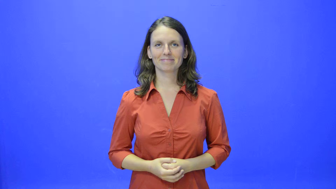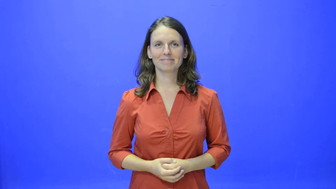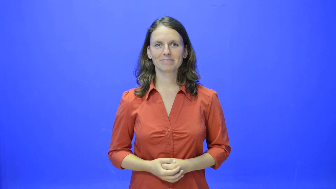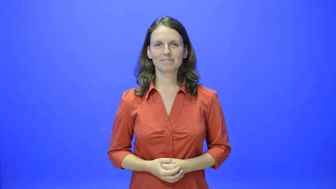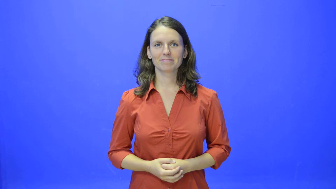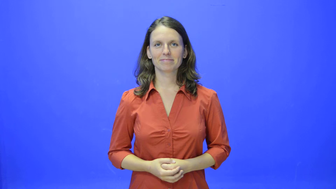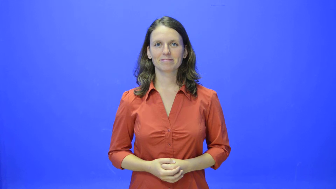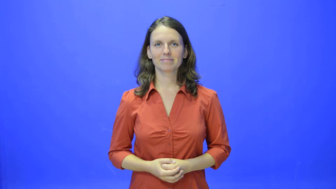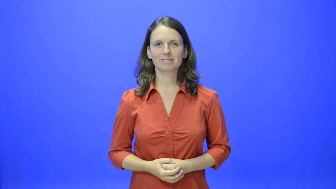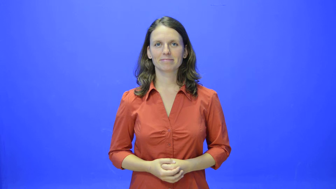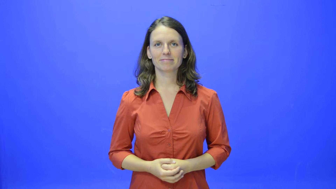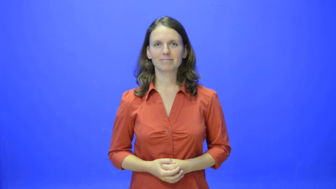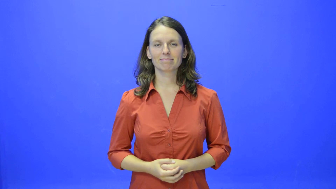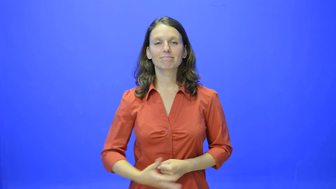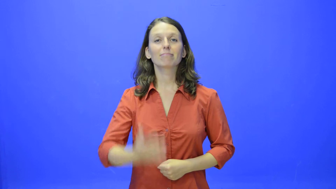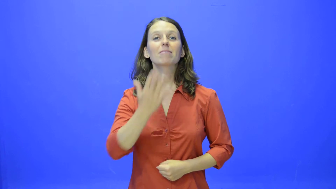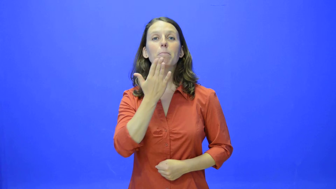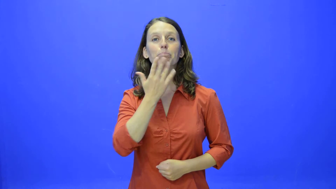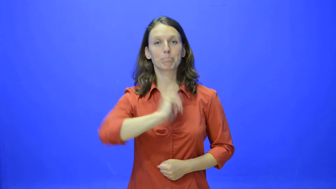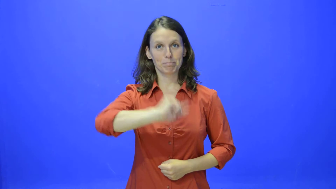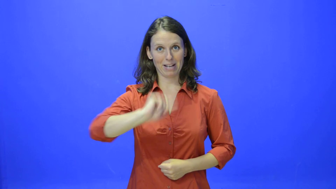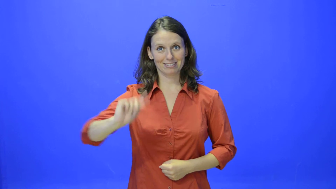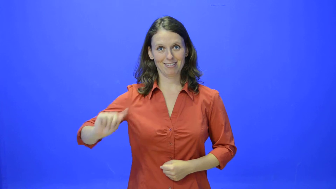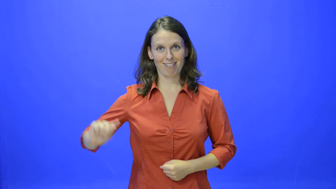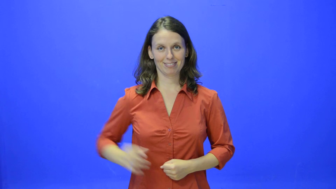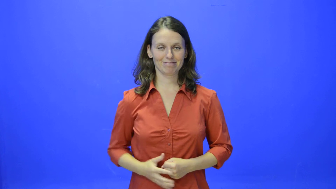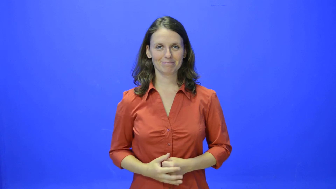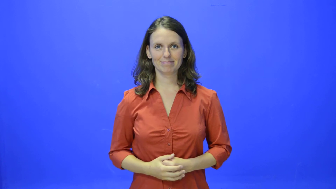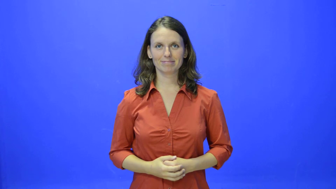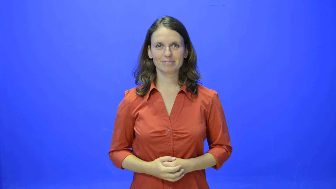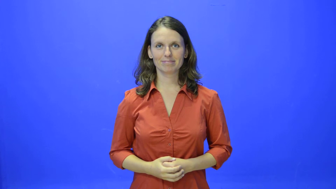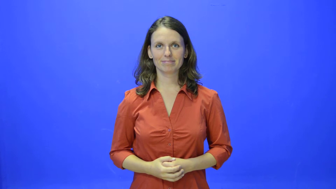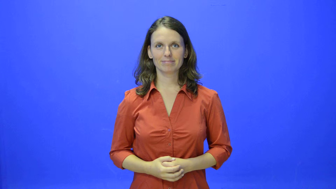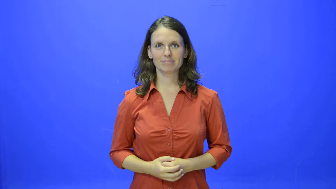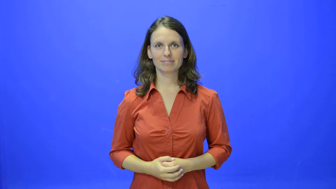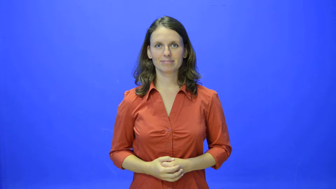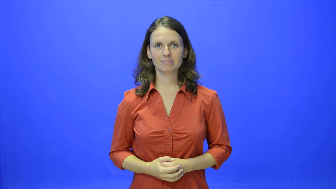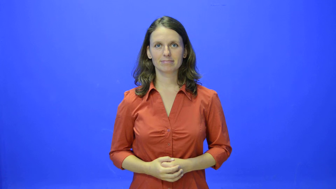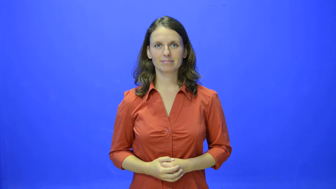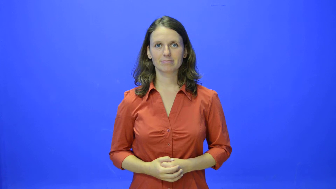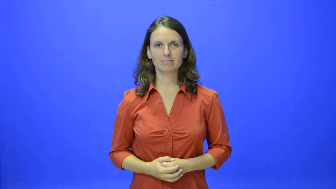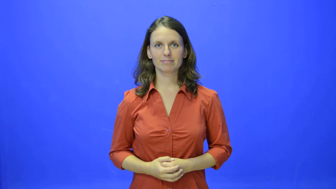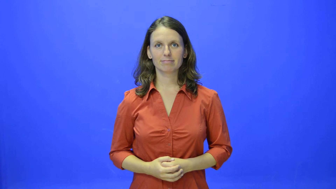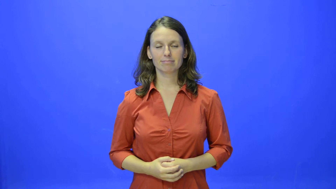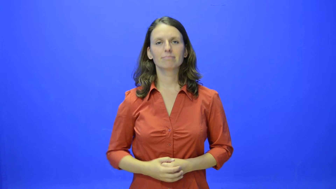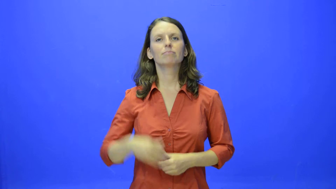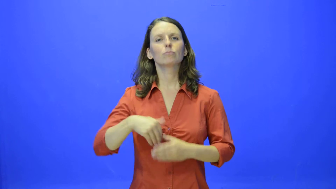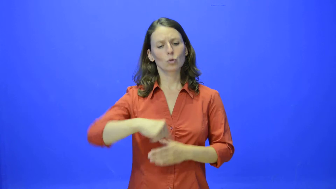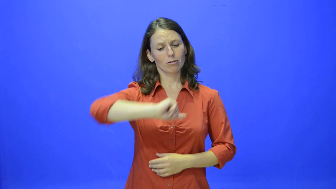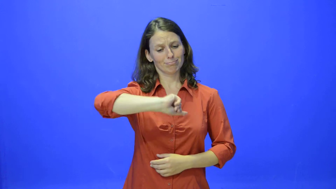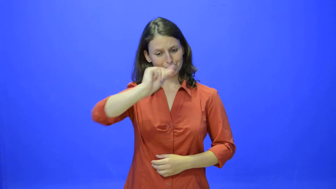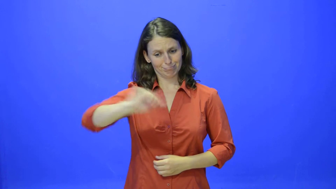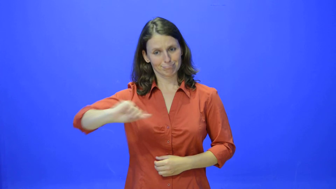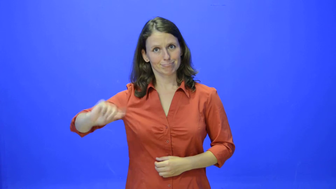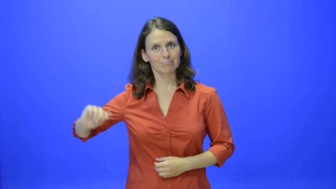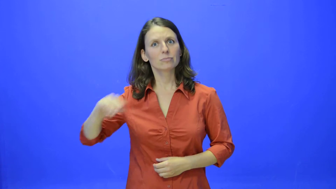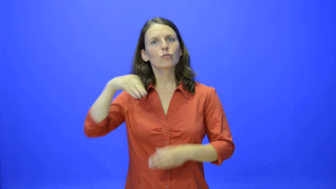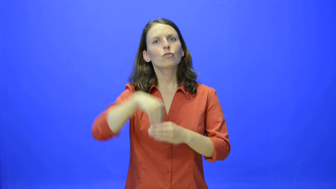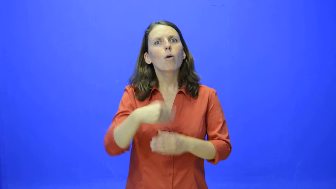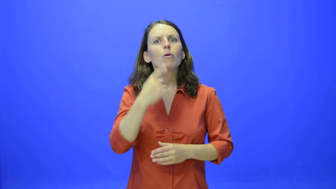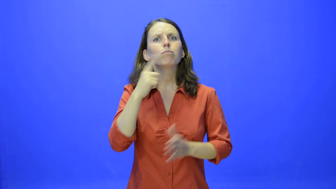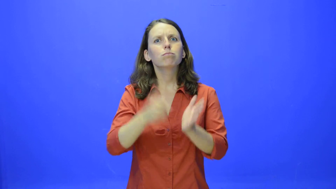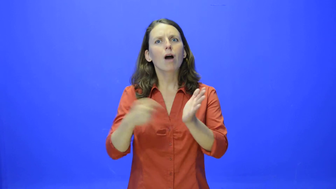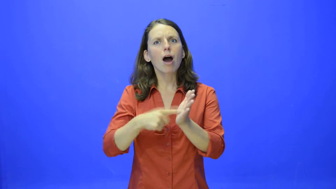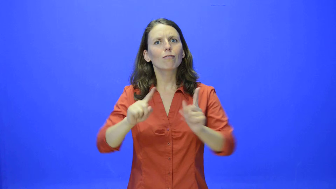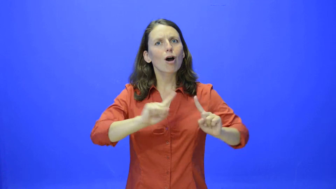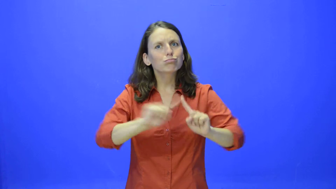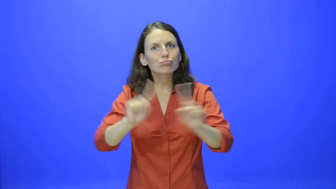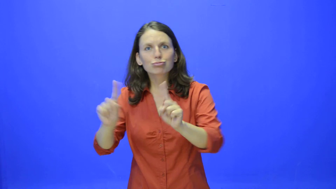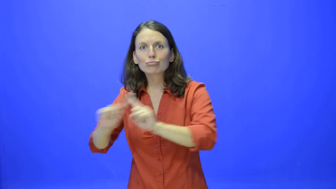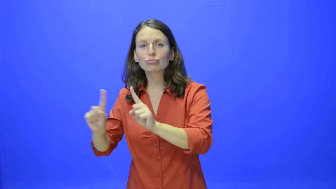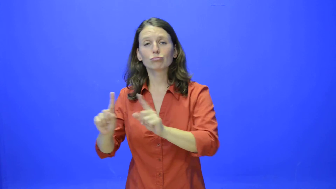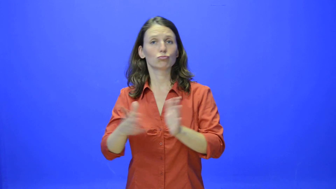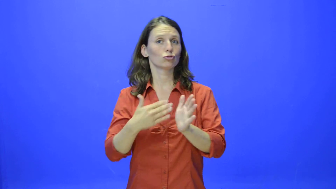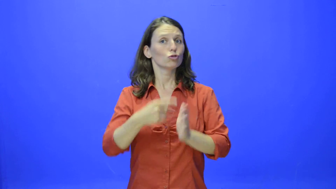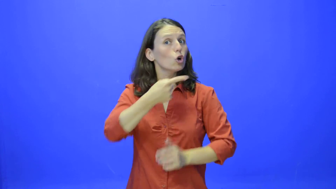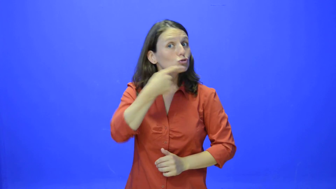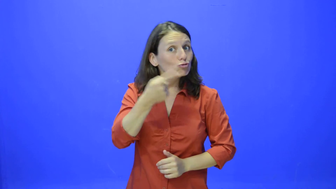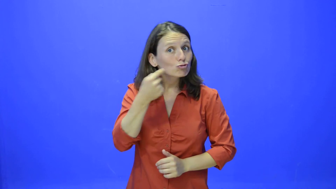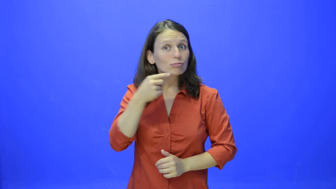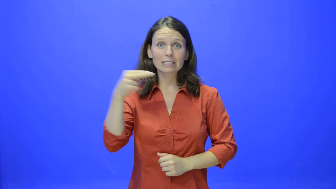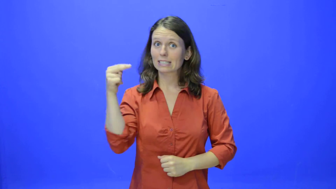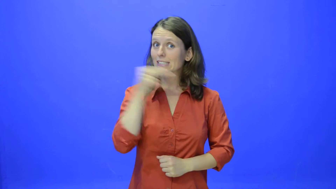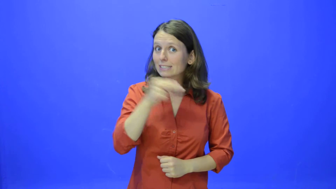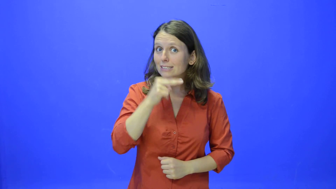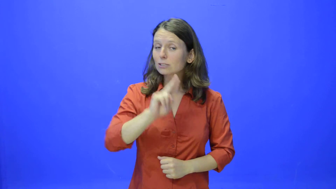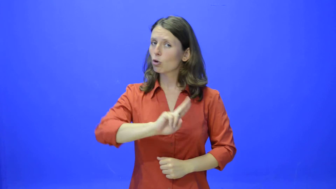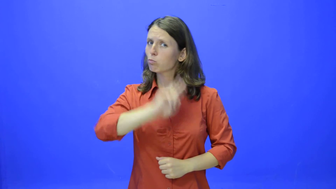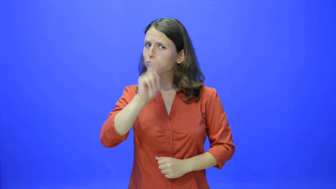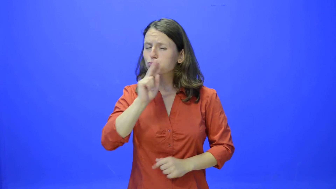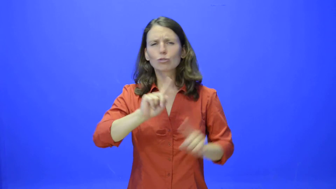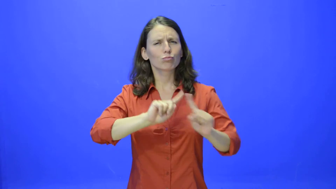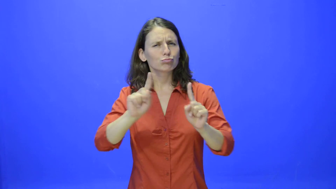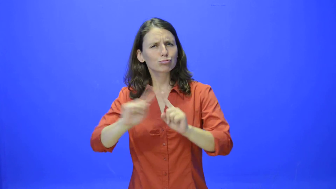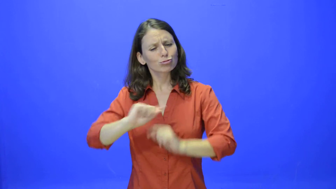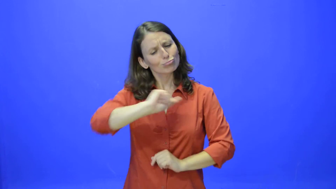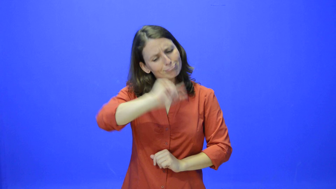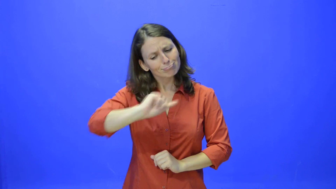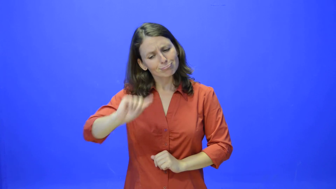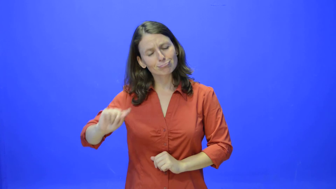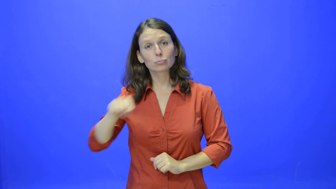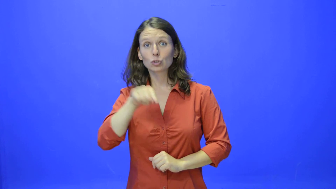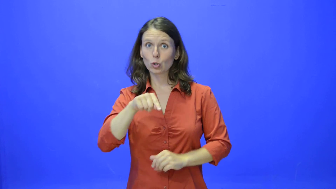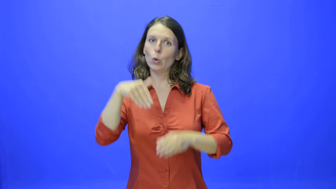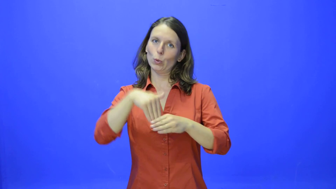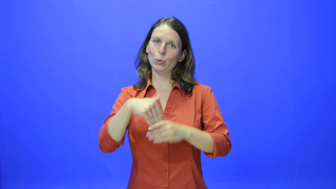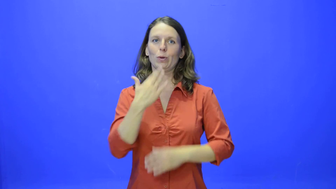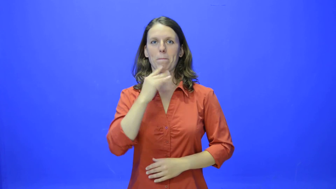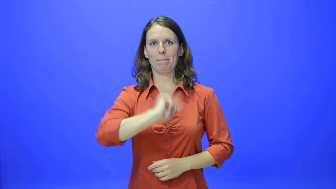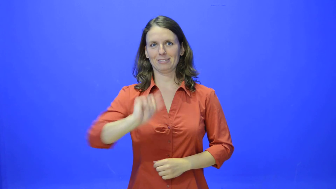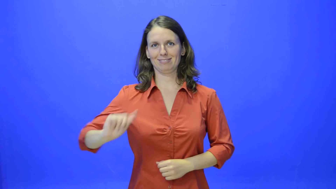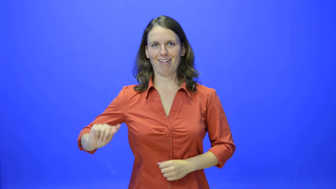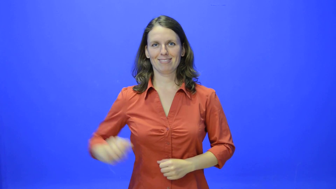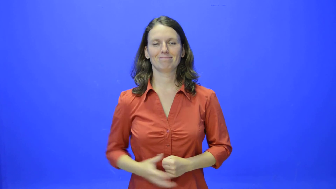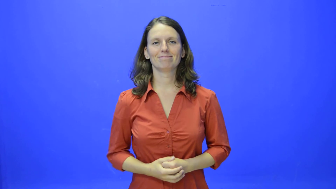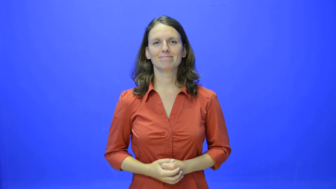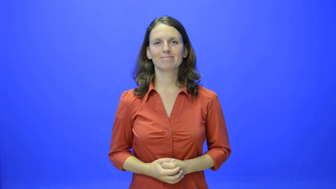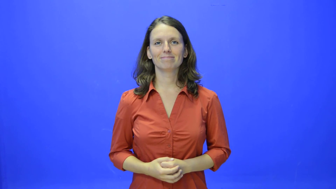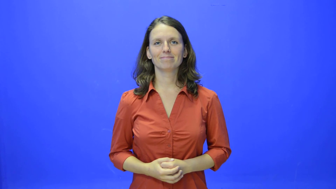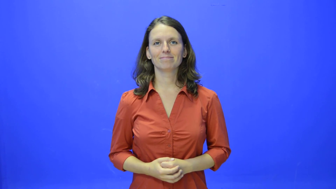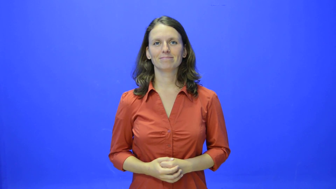pastelky